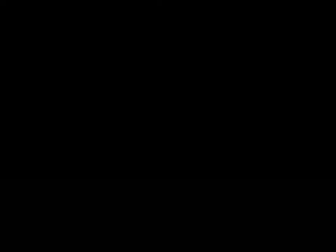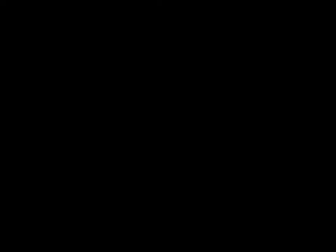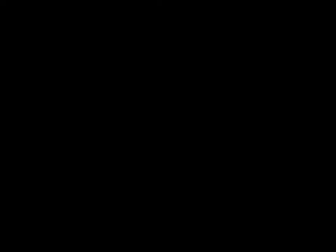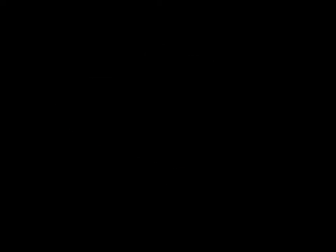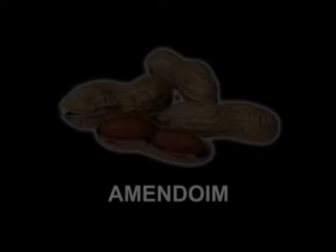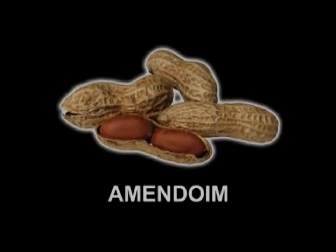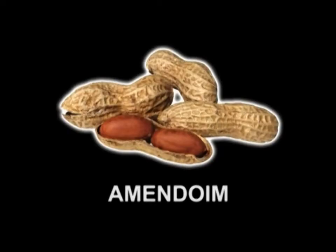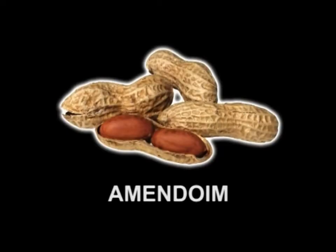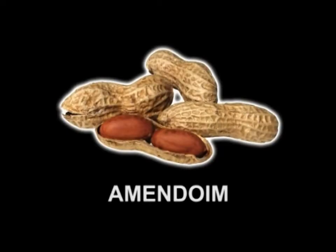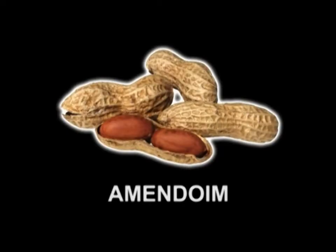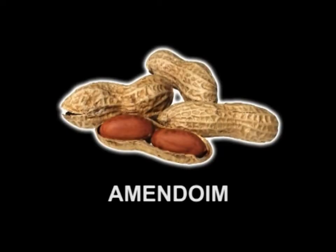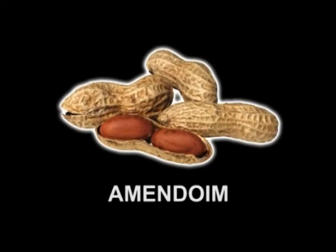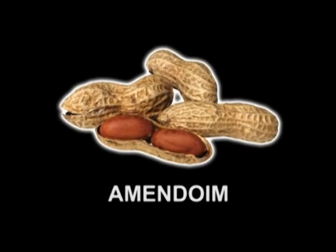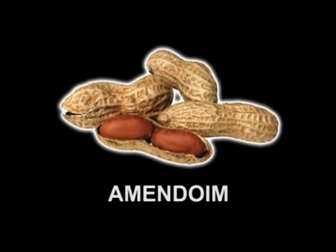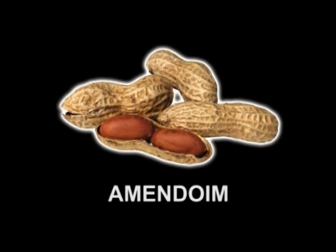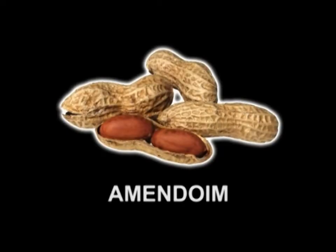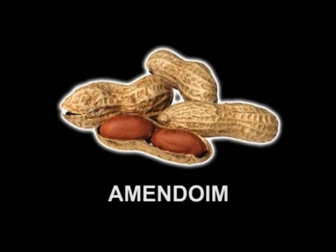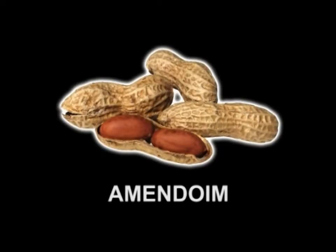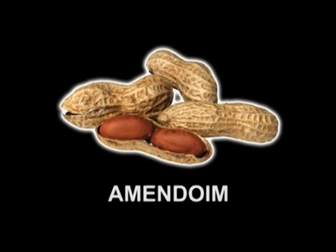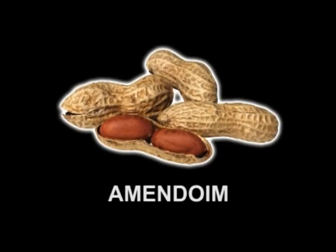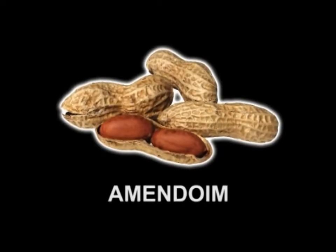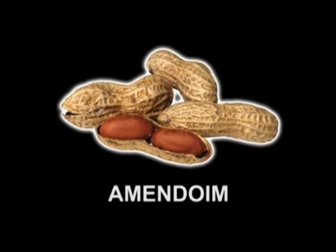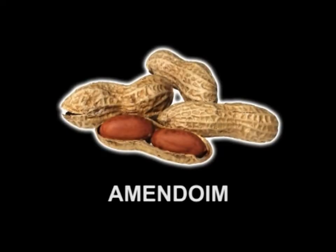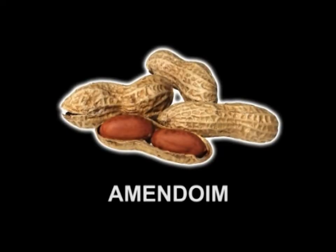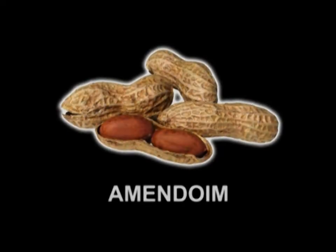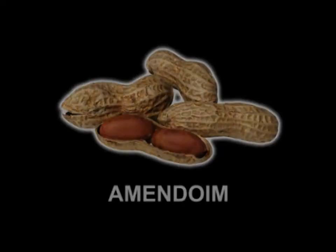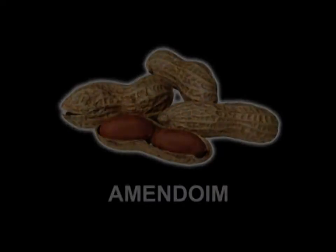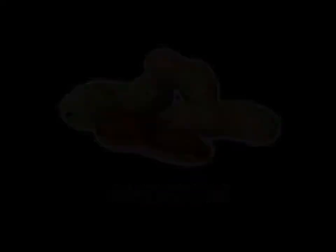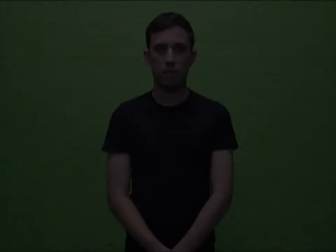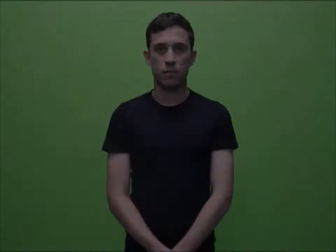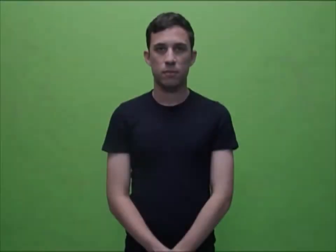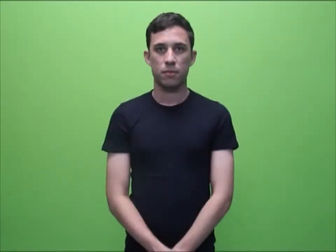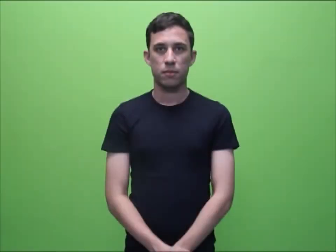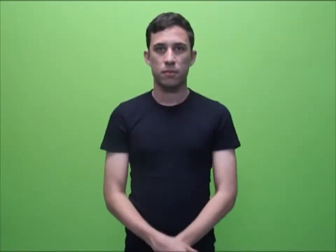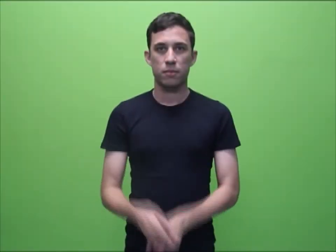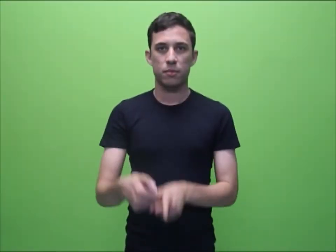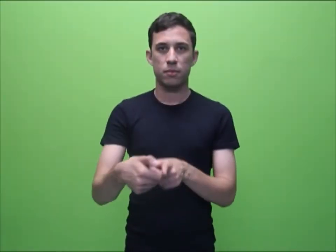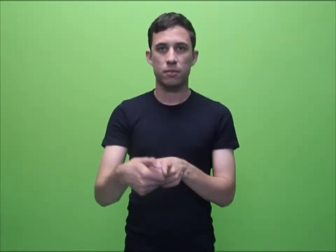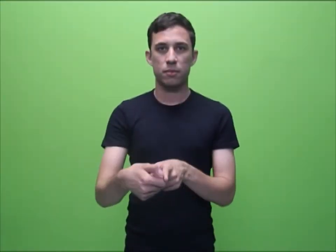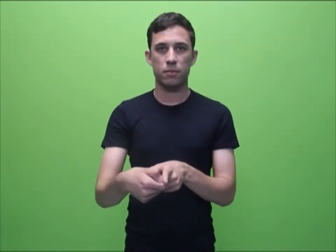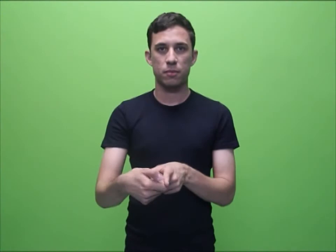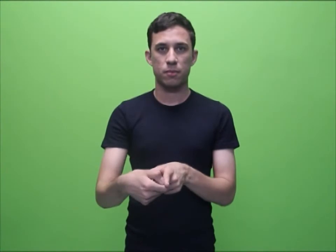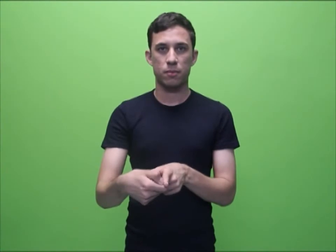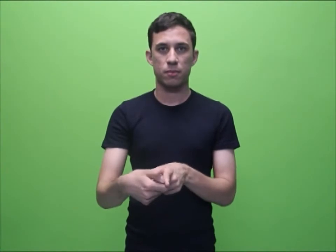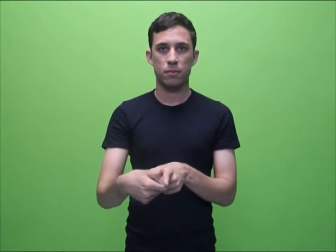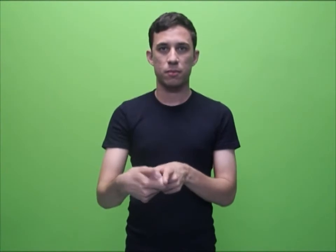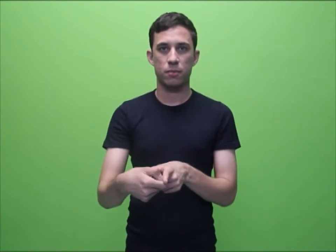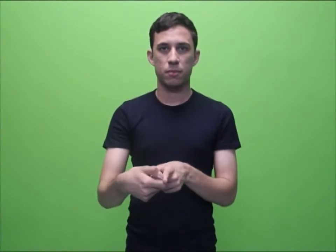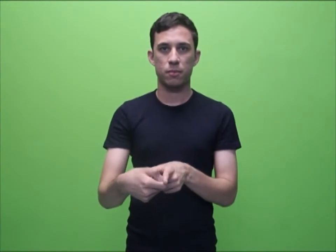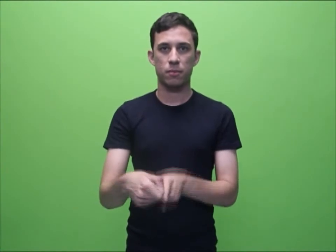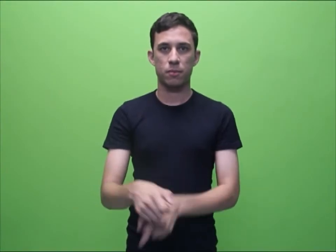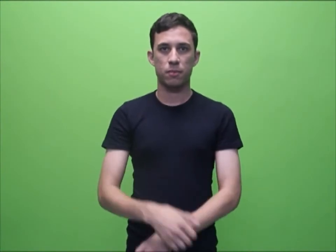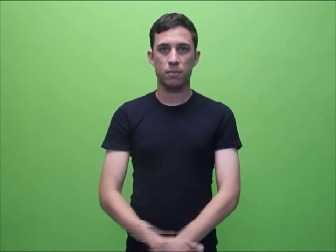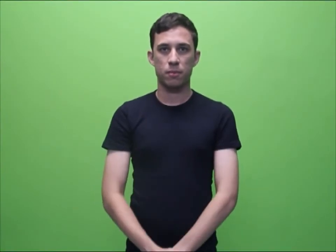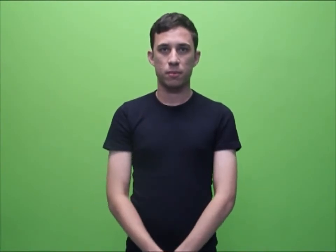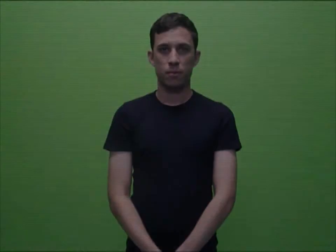AMENDOIM